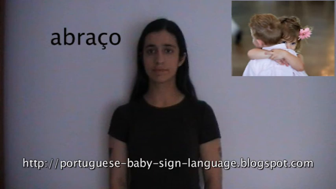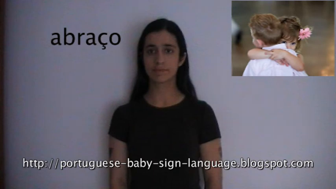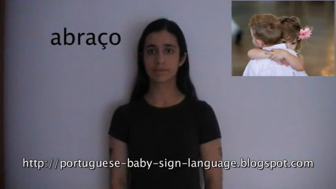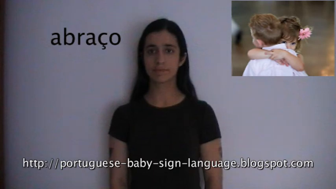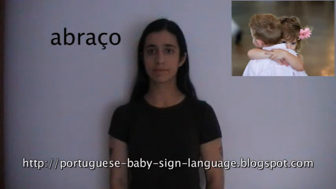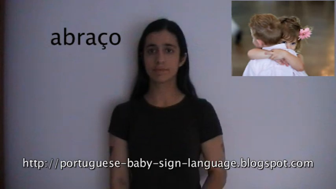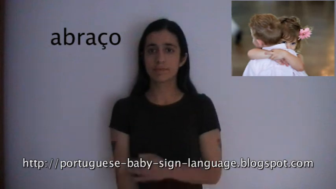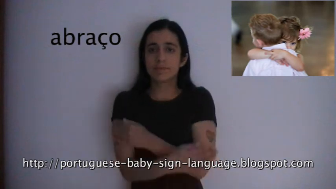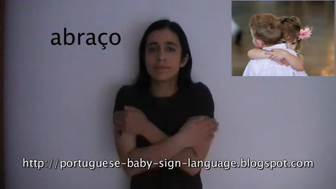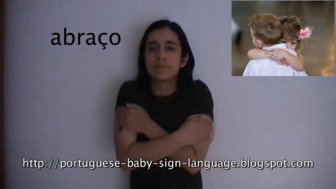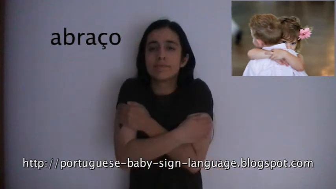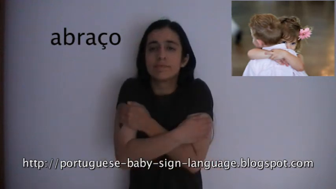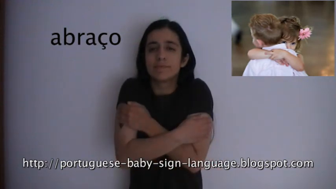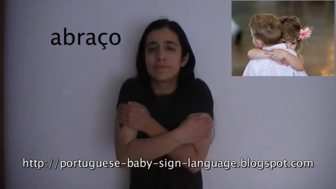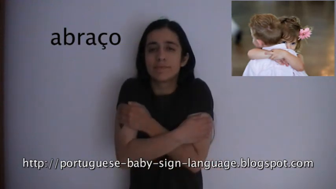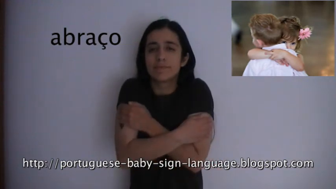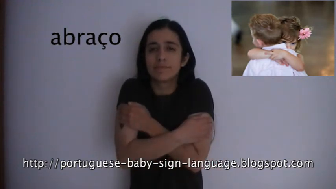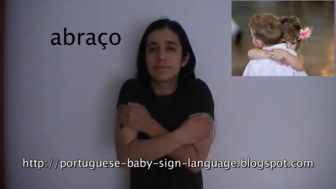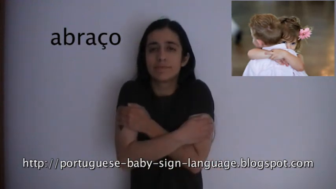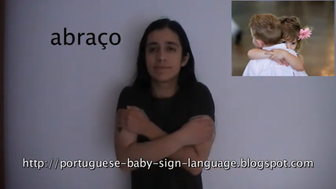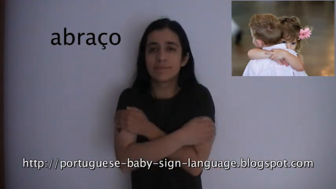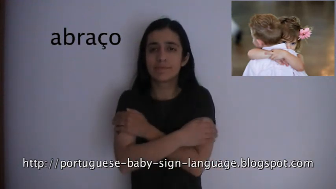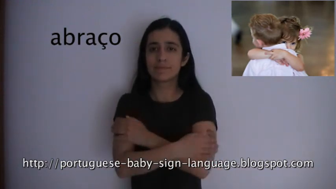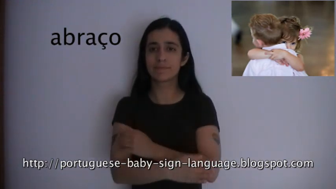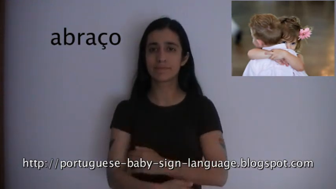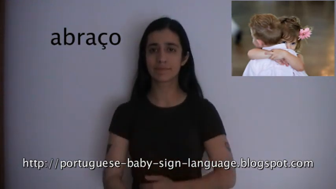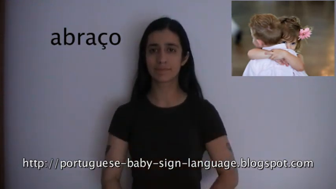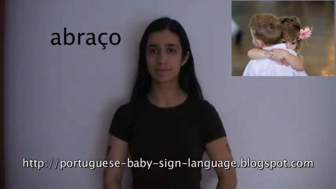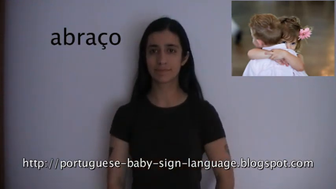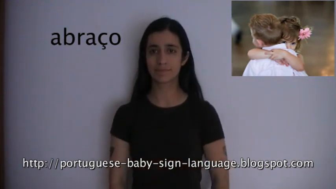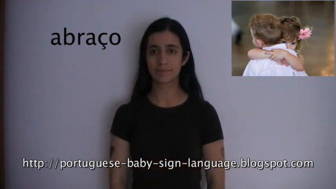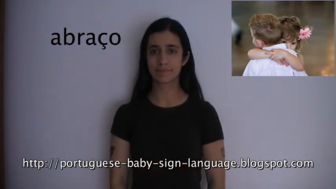abraço